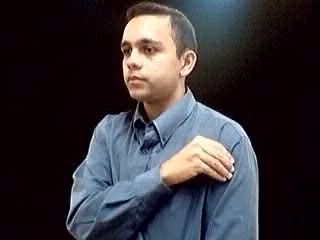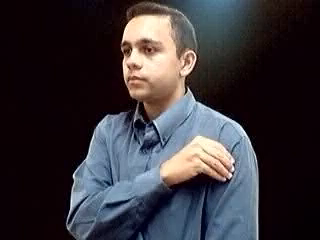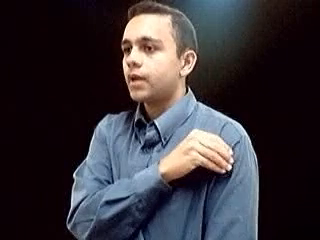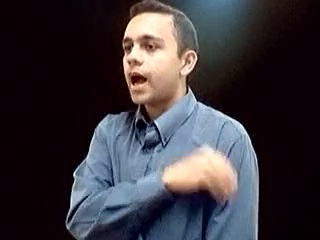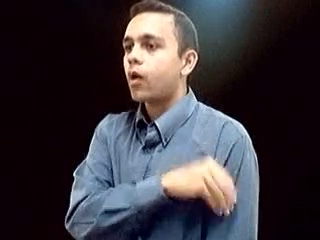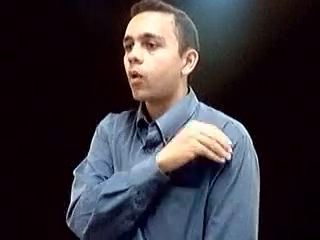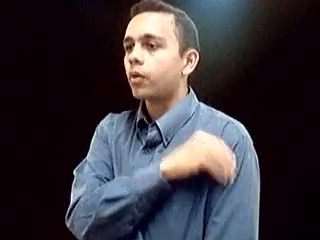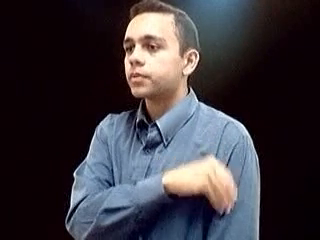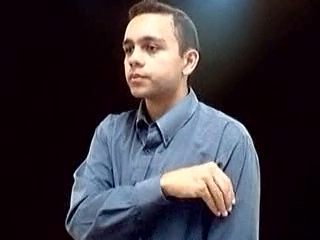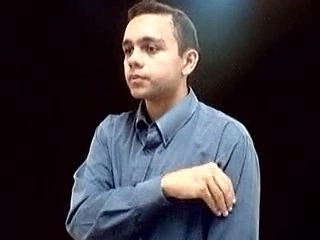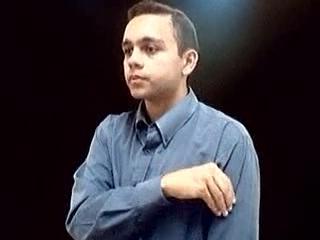alcool